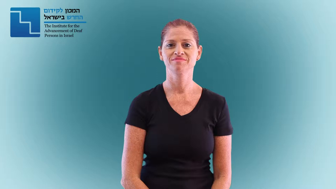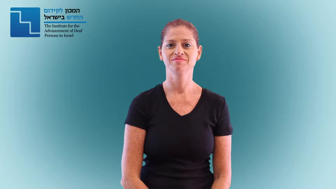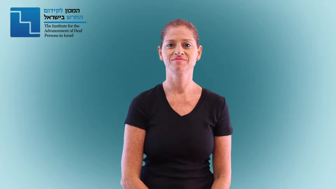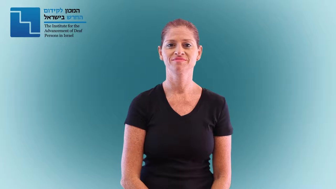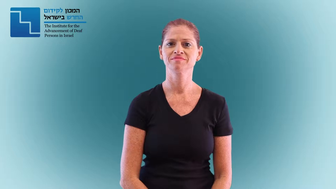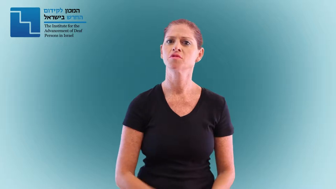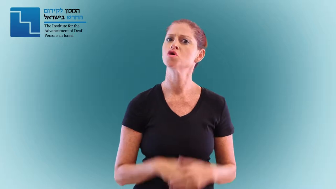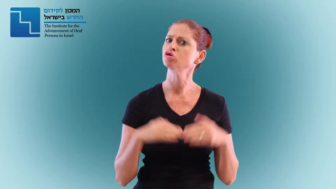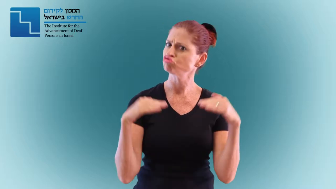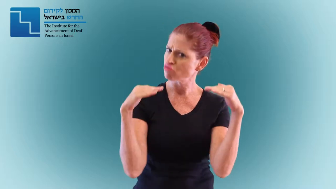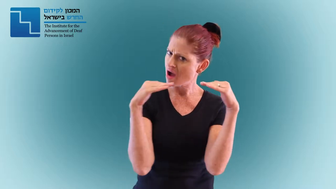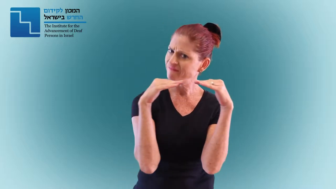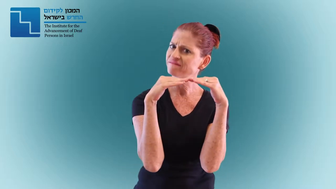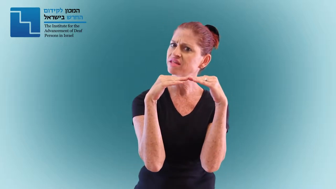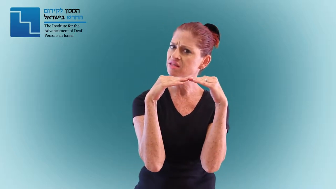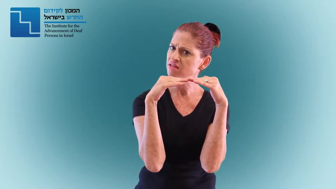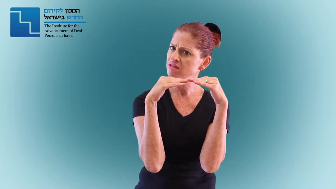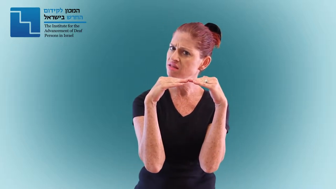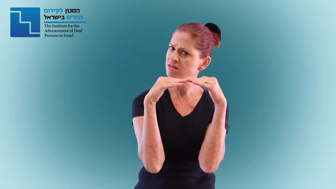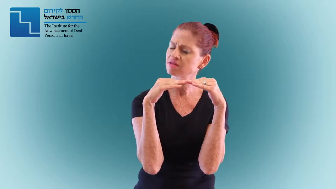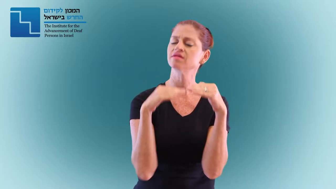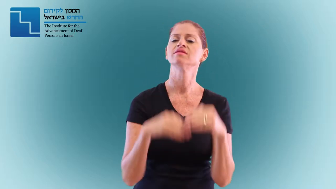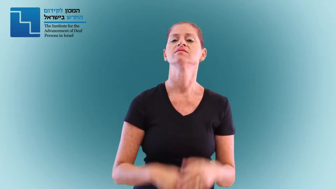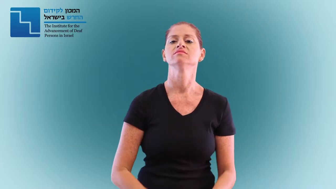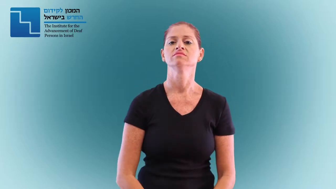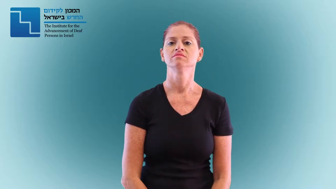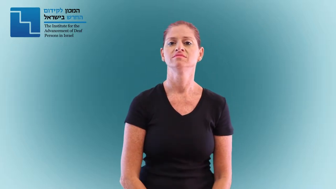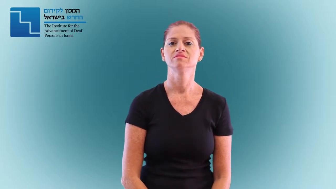שווה (אותו דבר)